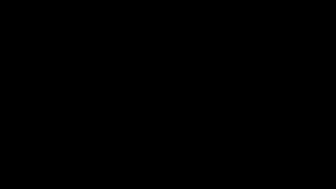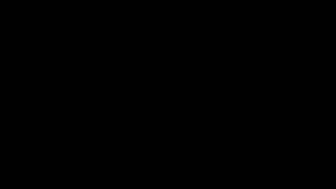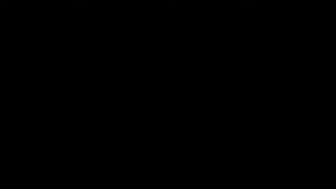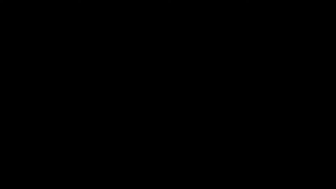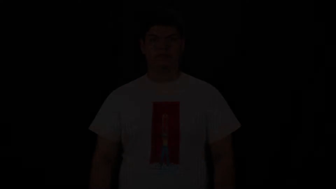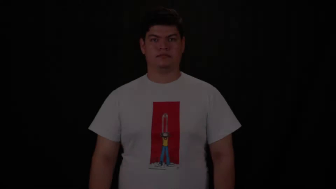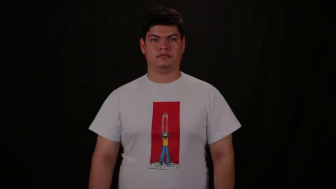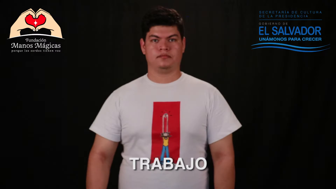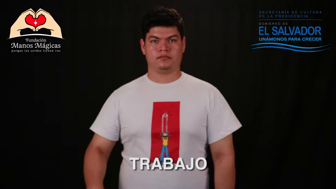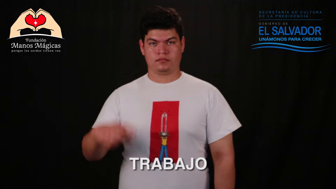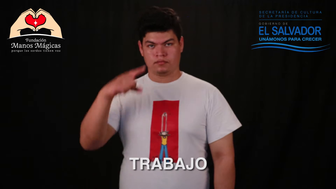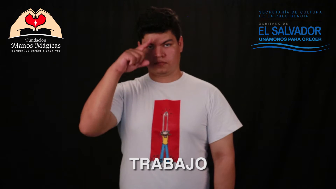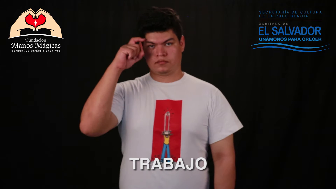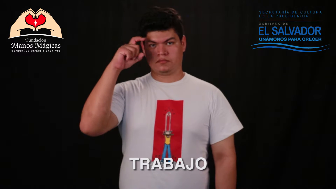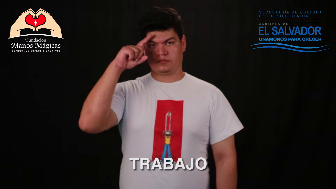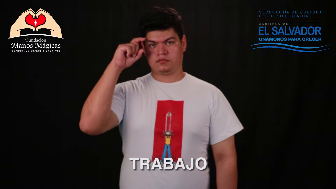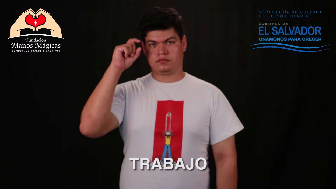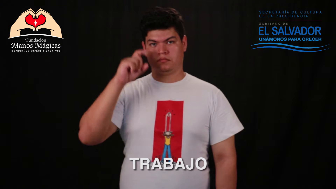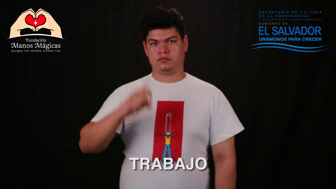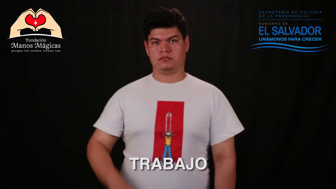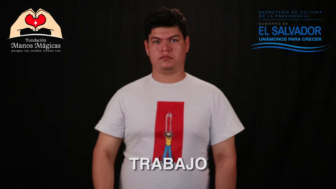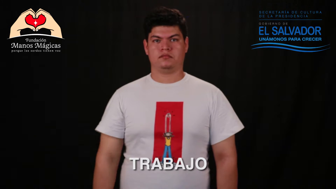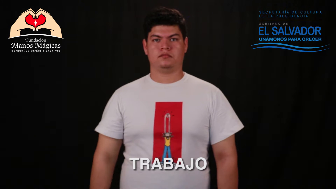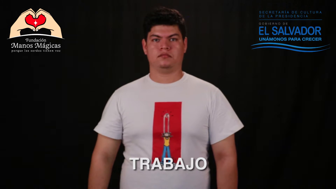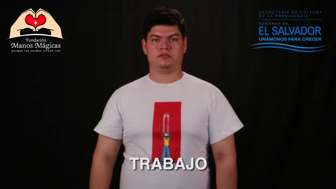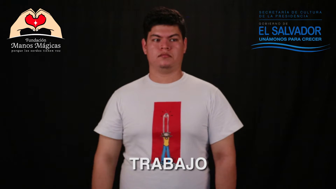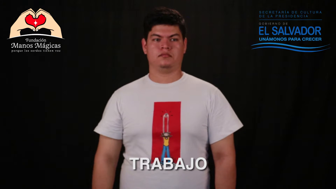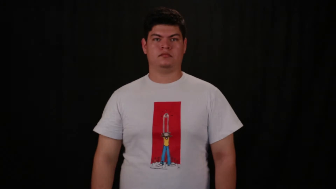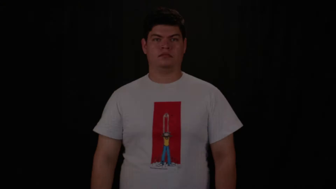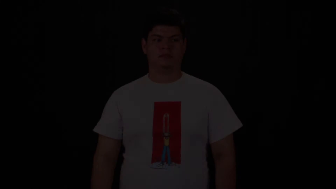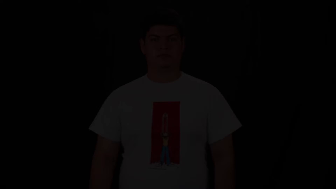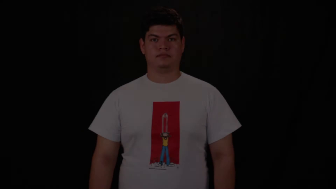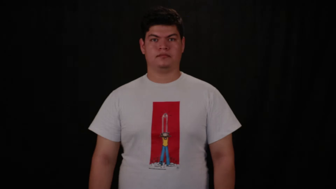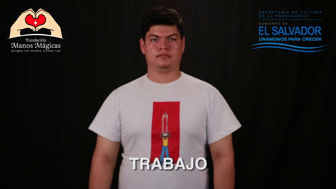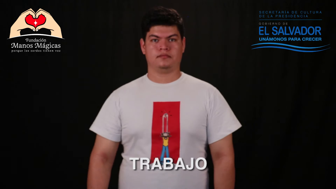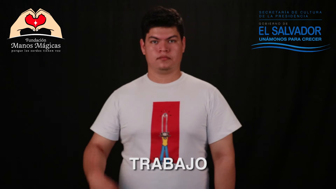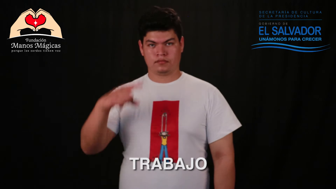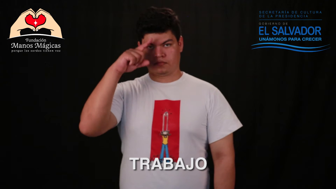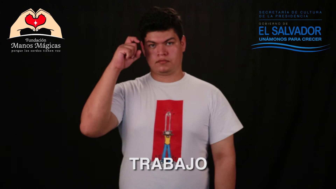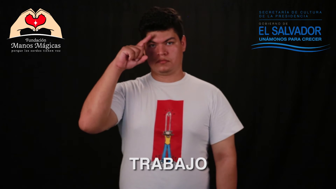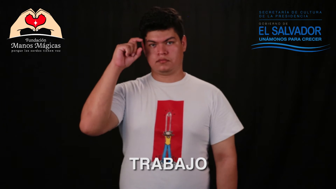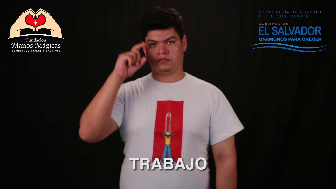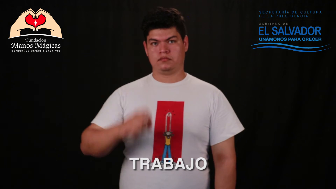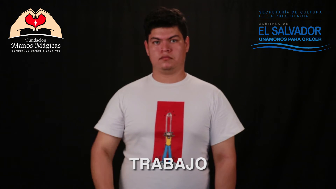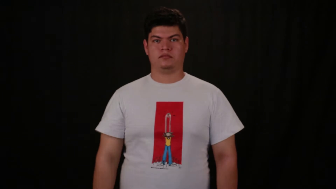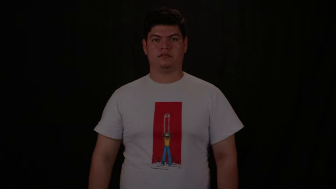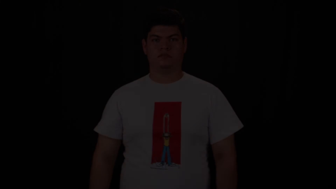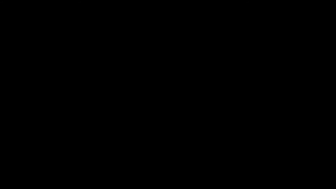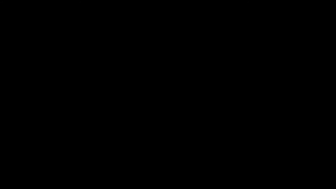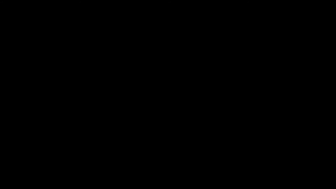Trabajo